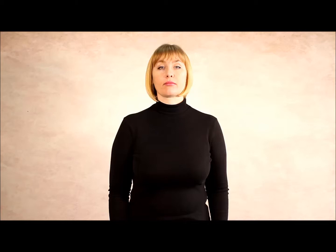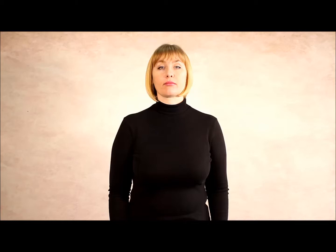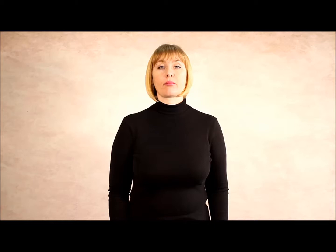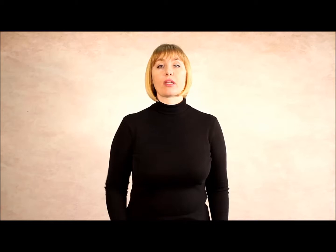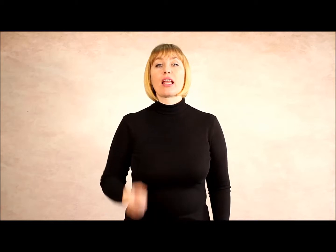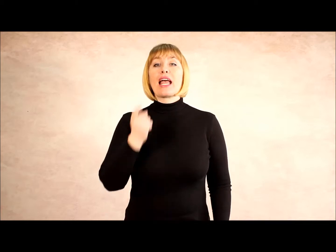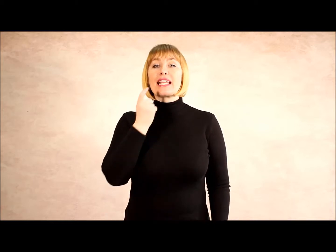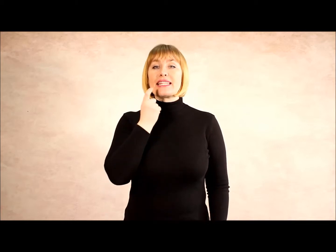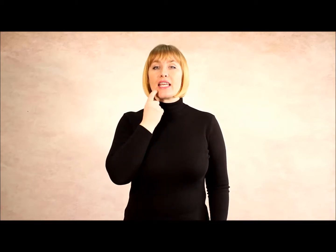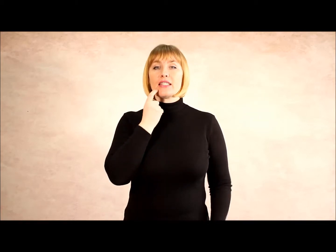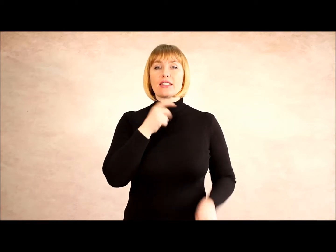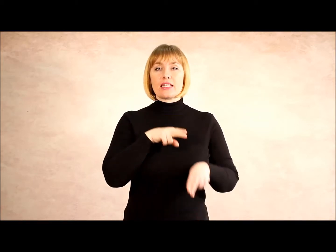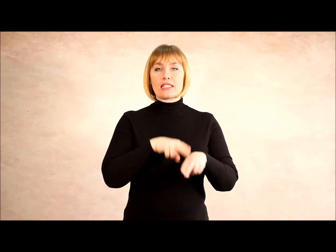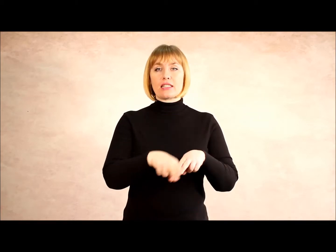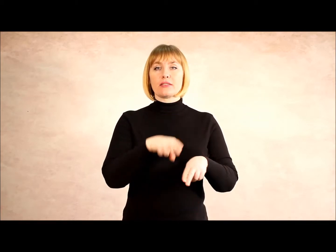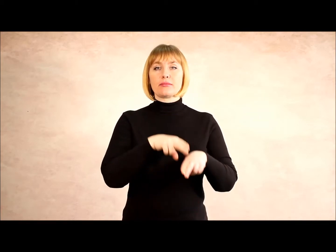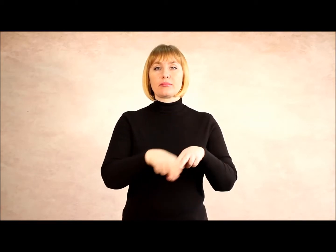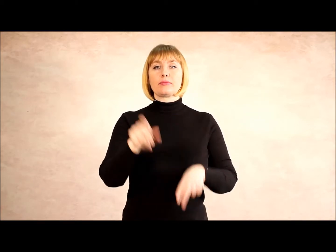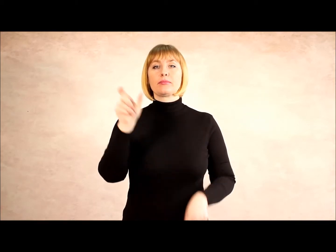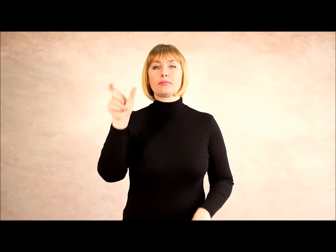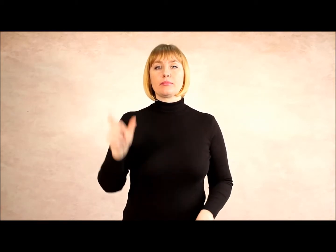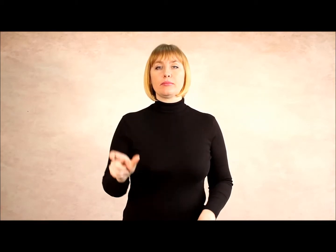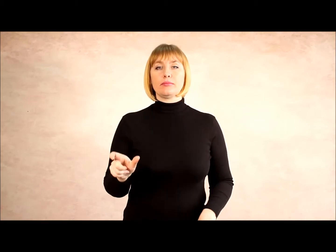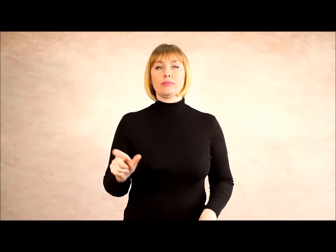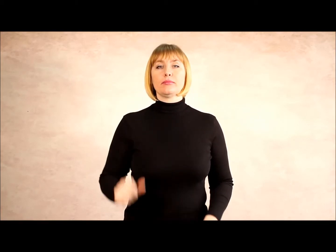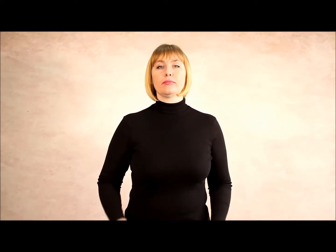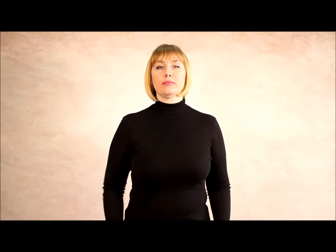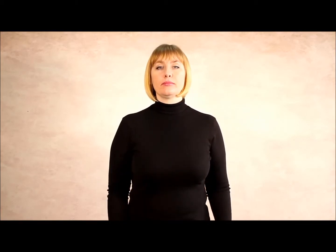Dentist